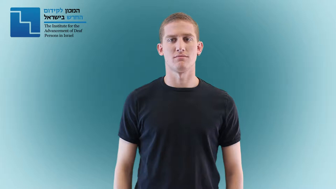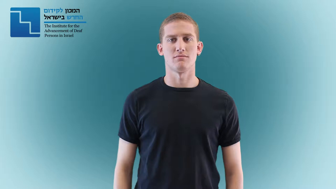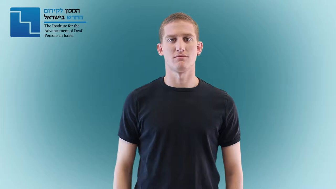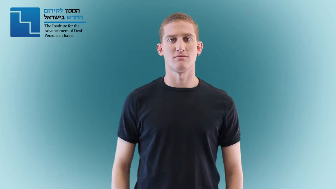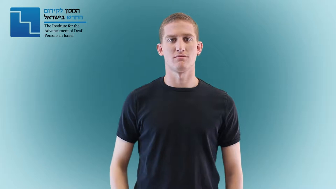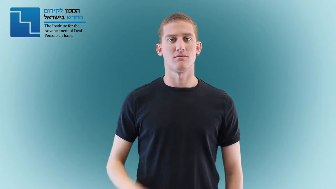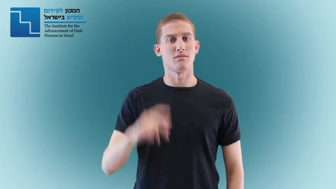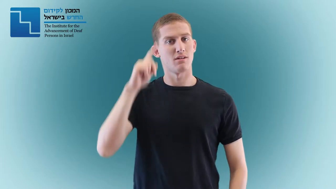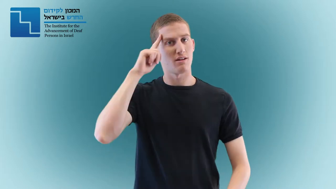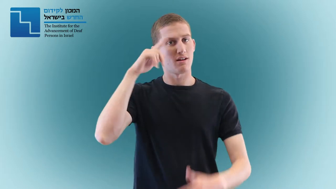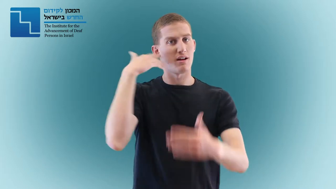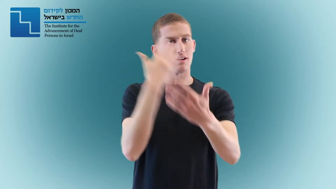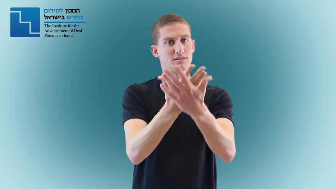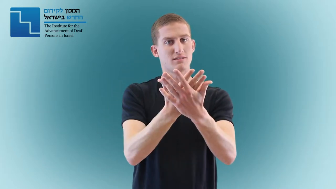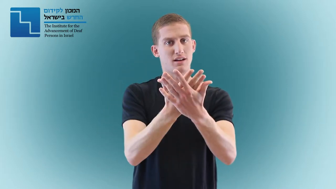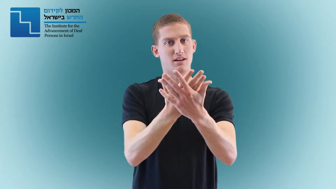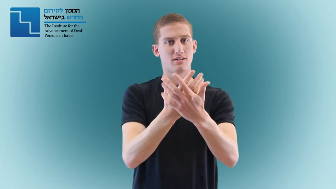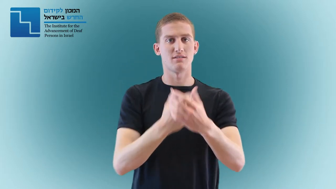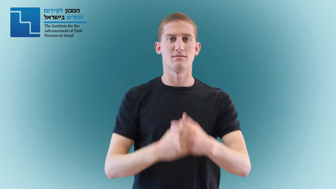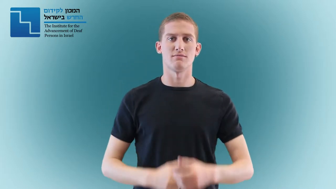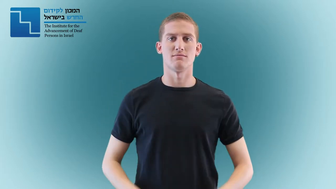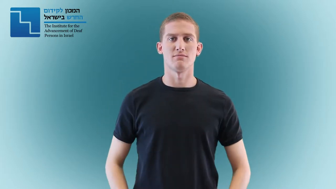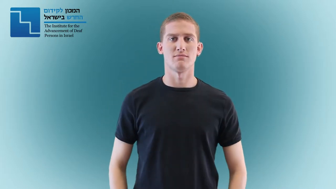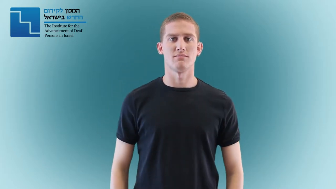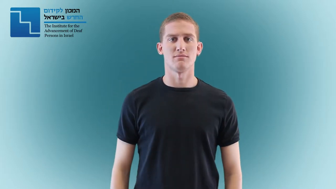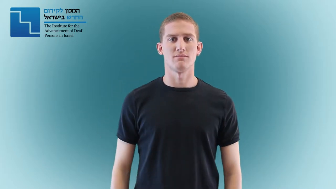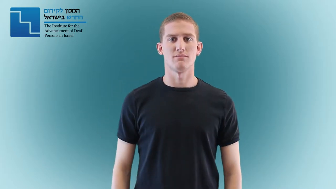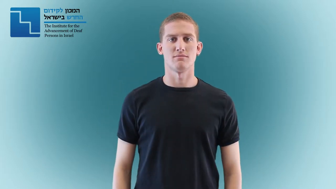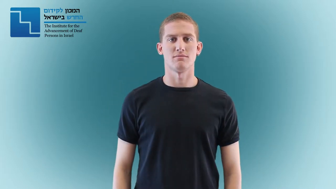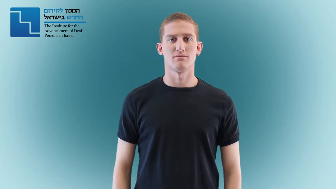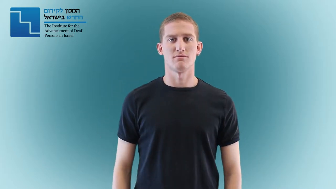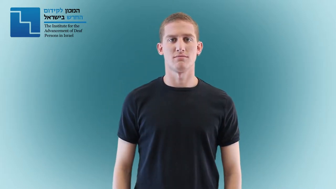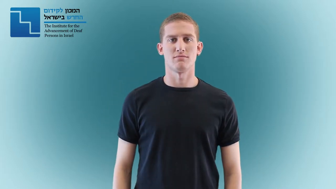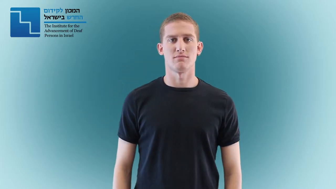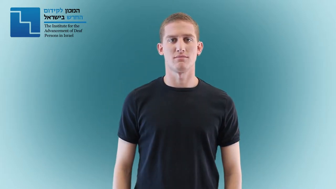עצה